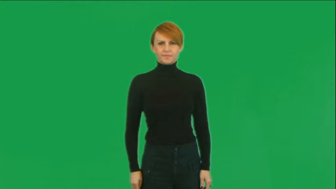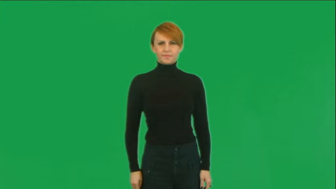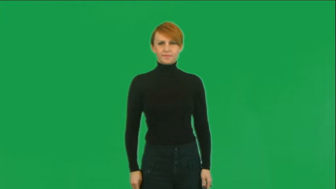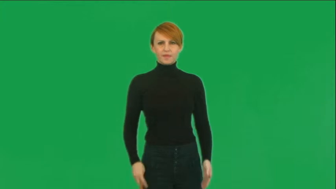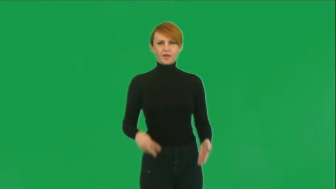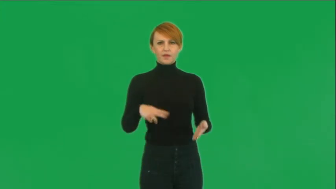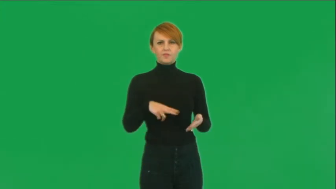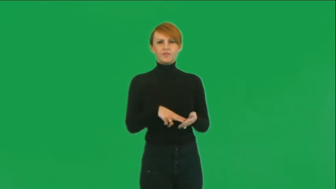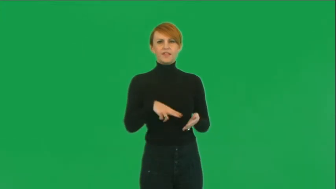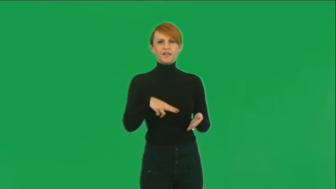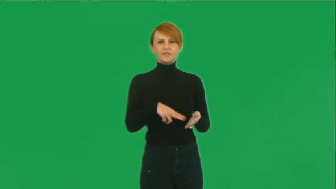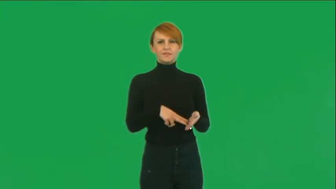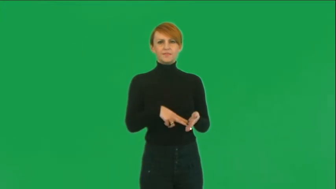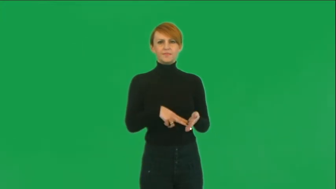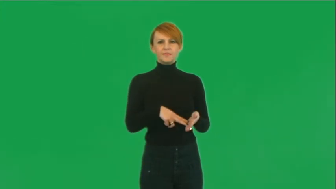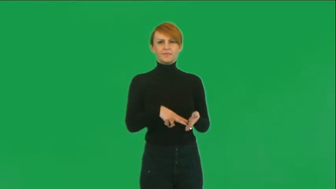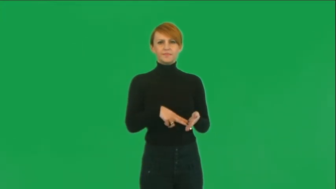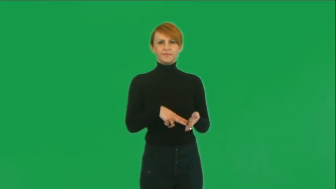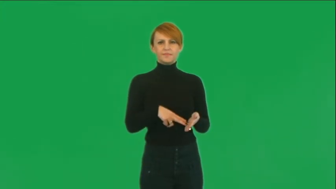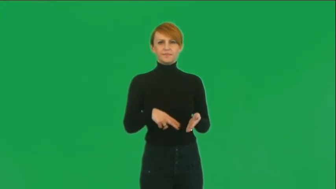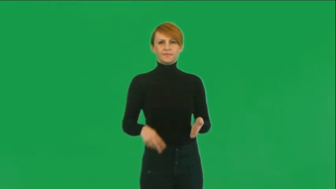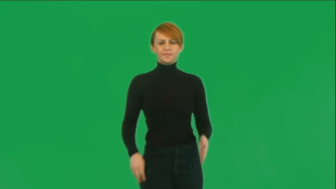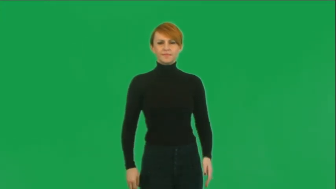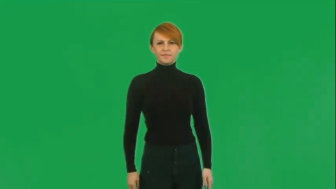widelec